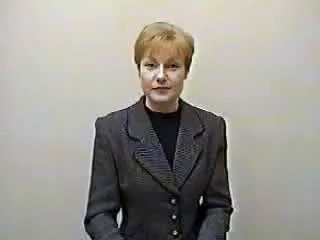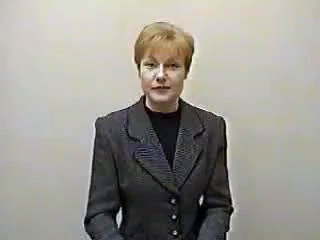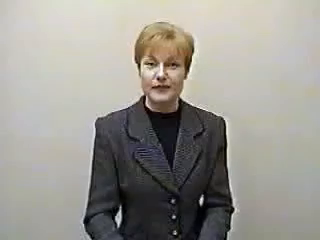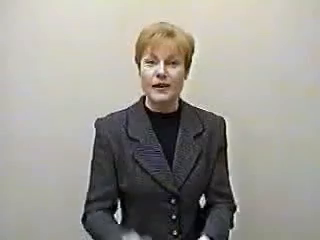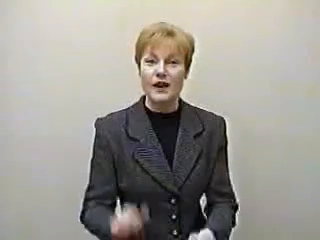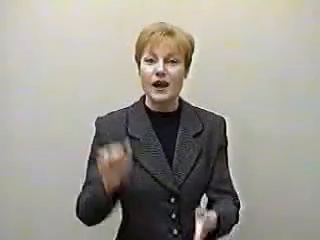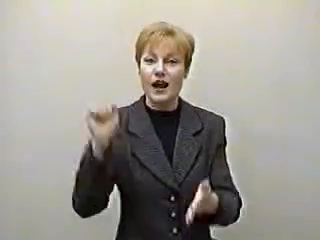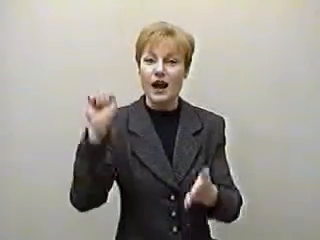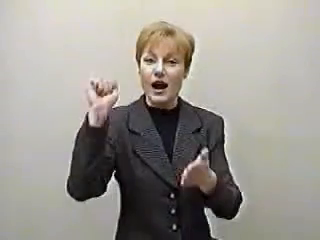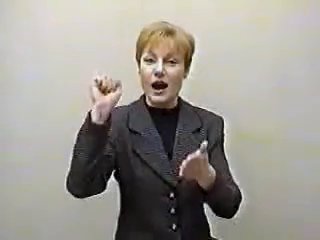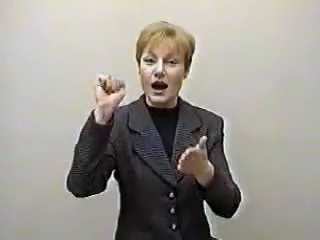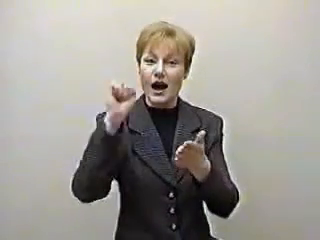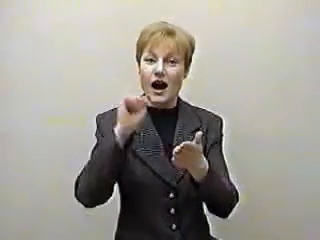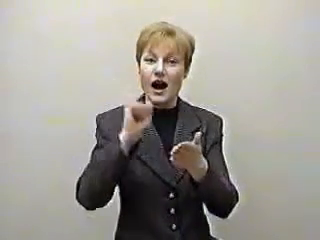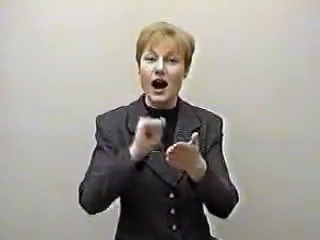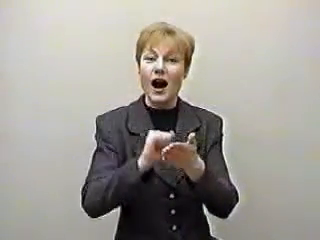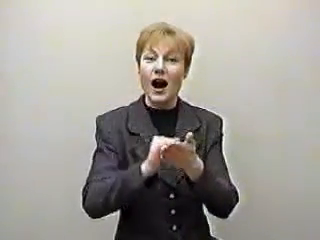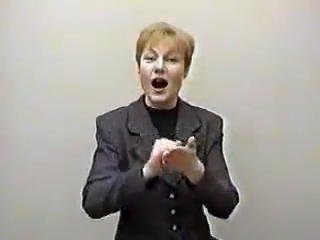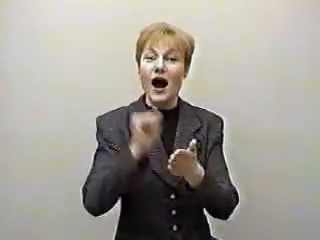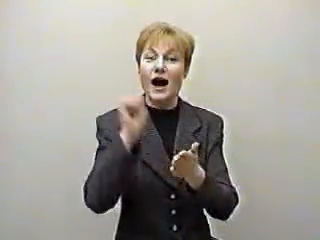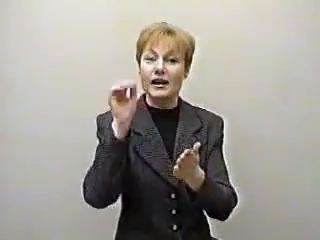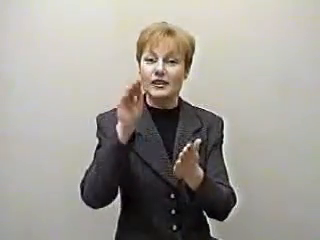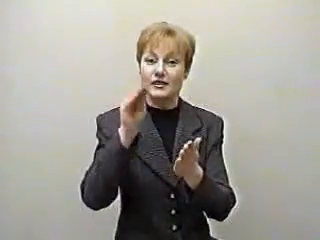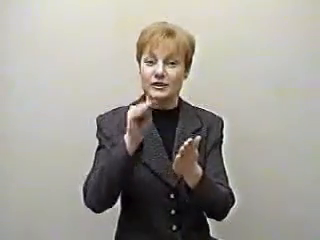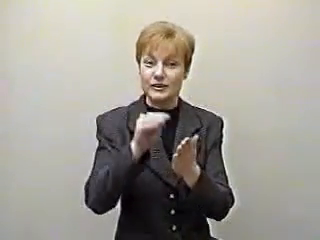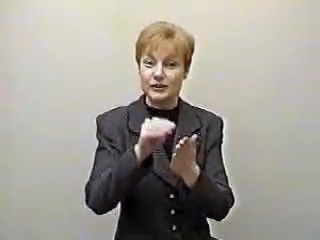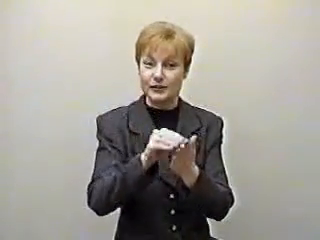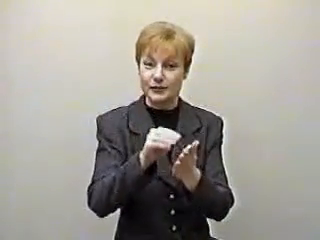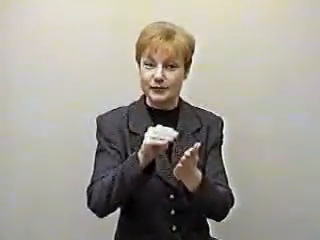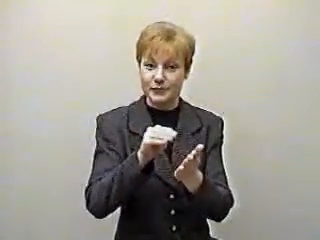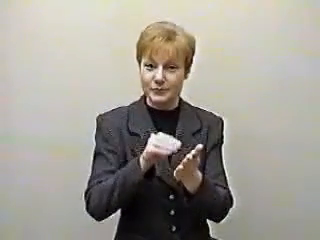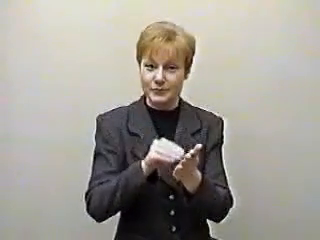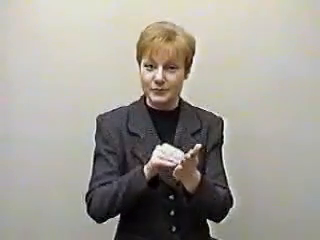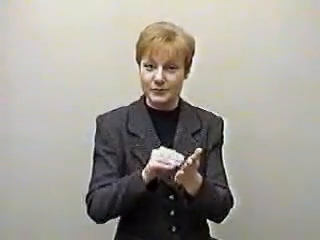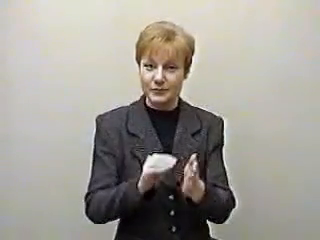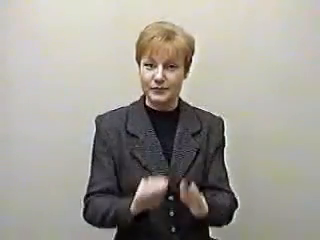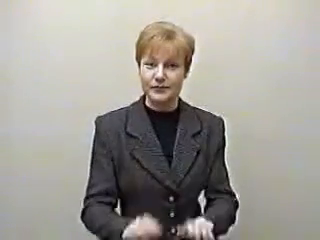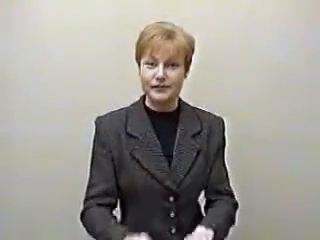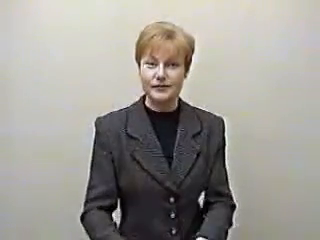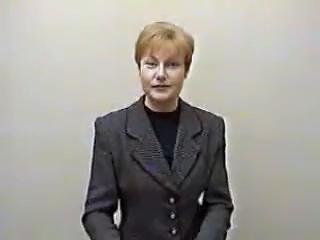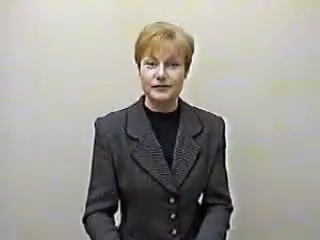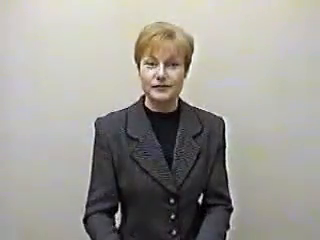акт